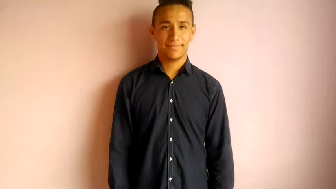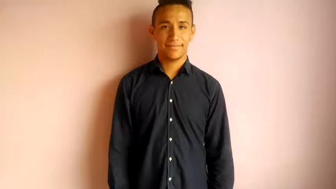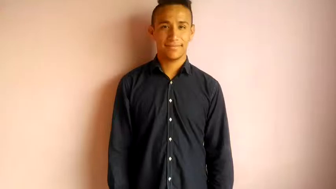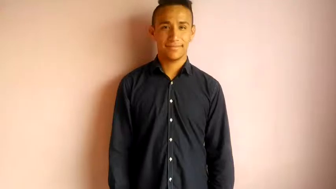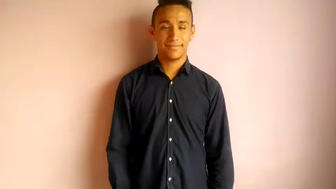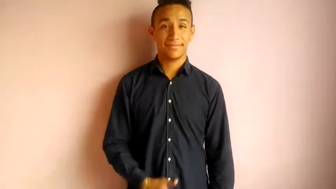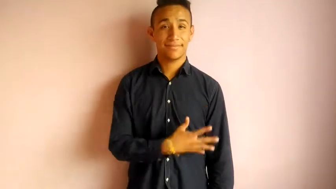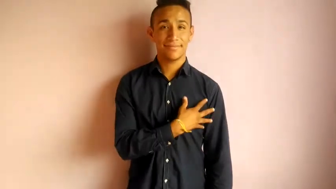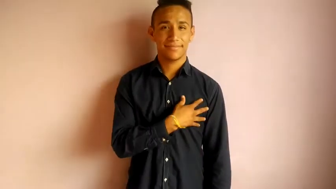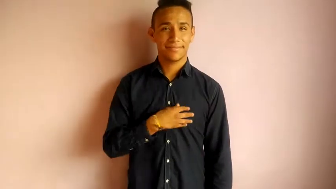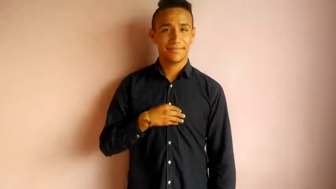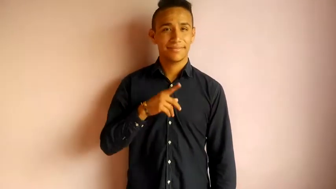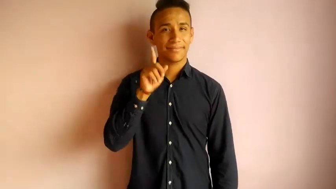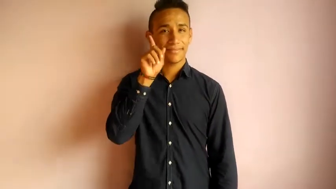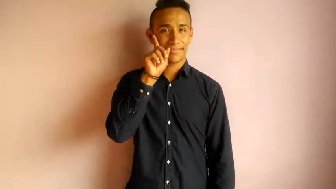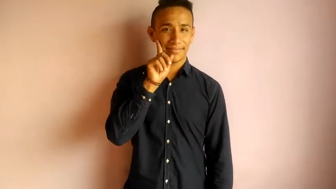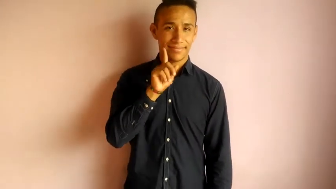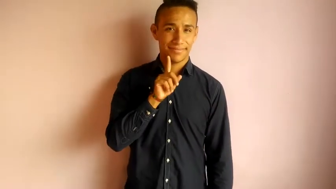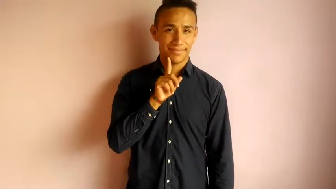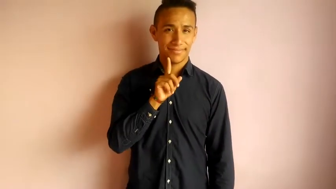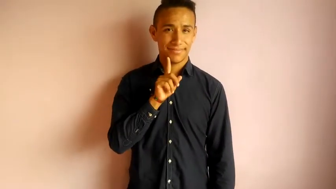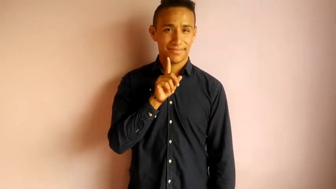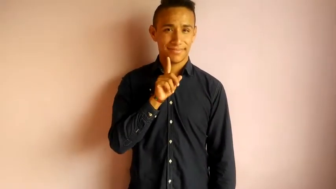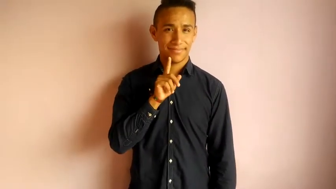hija